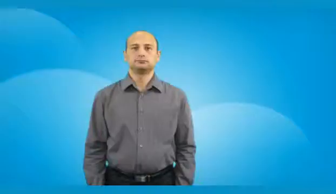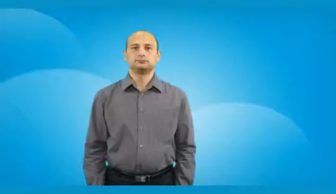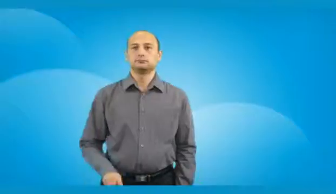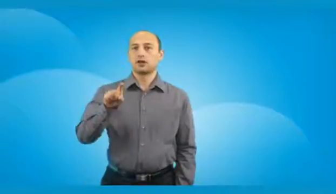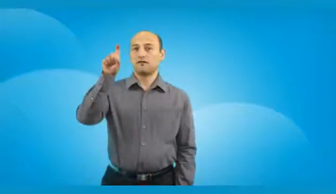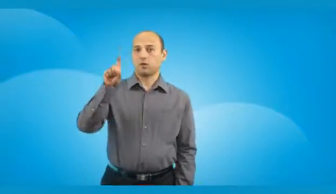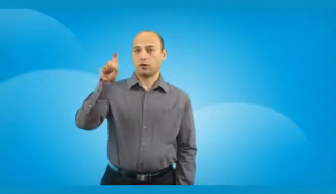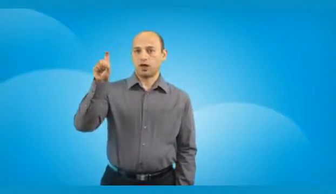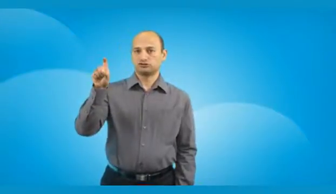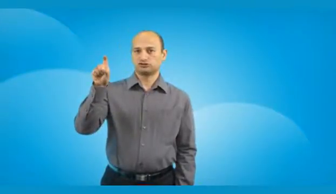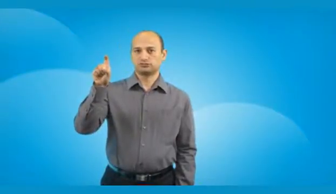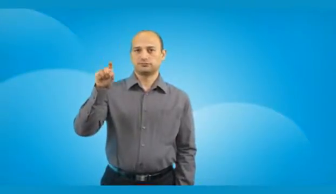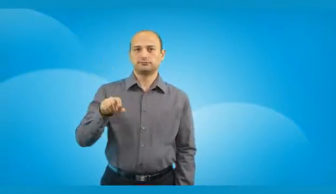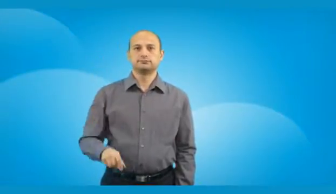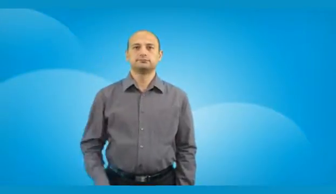Fogas